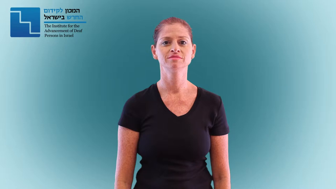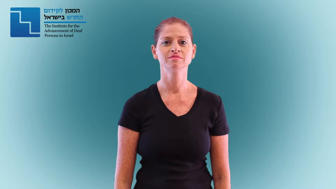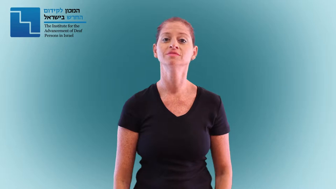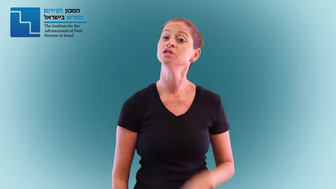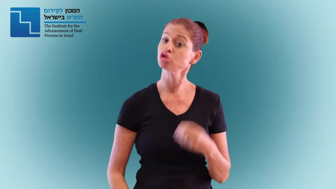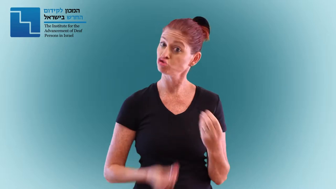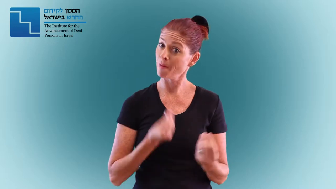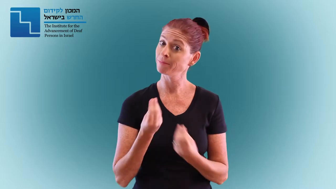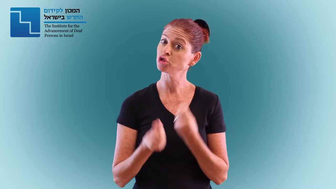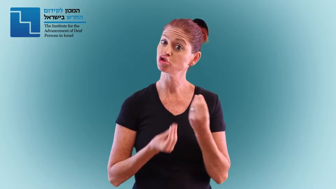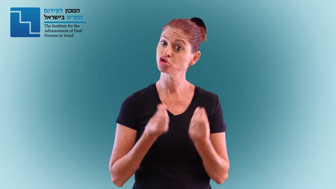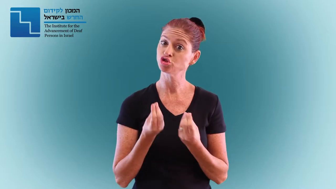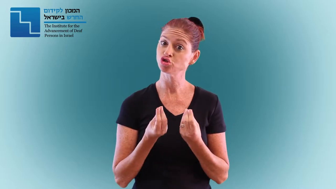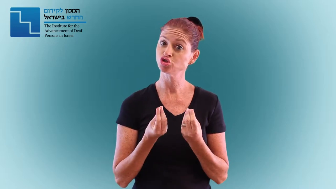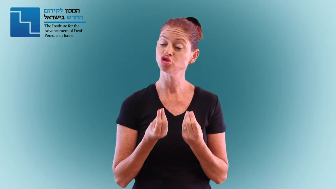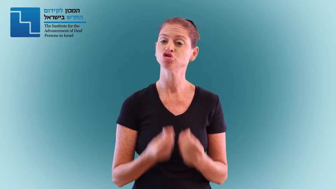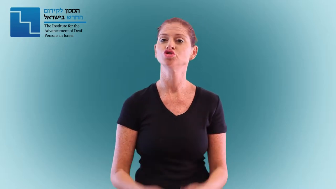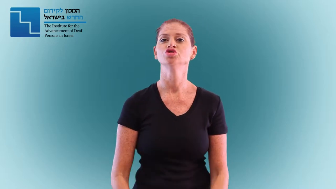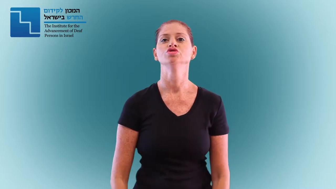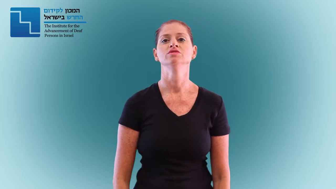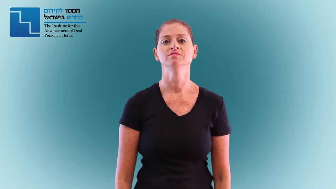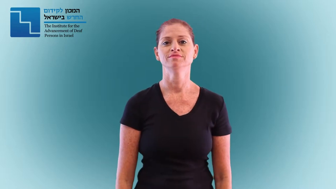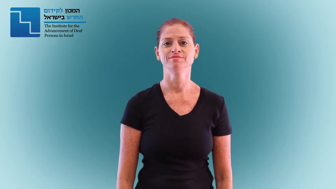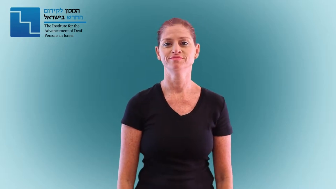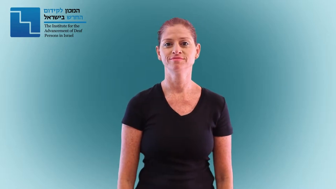להשתמש